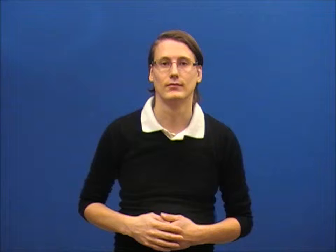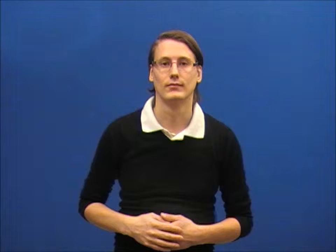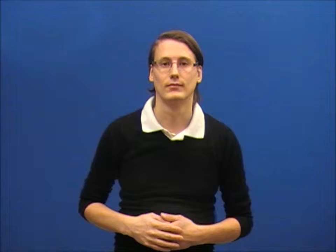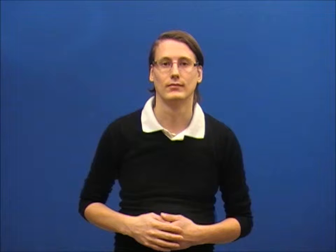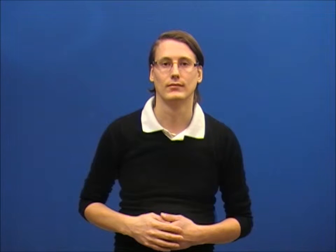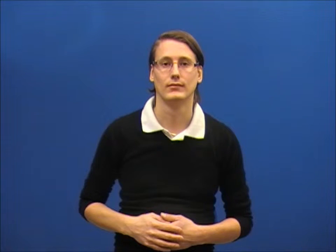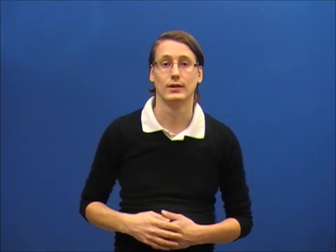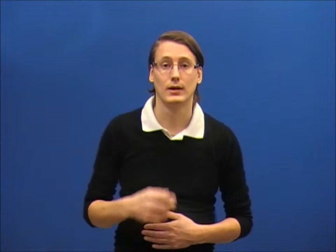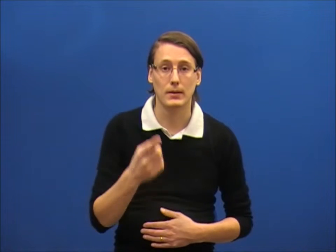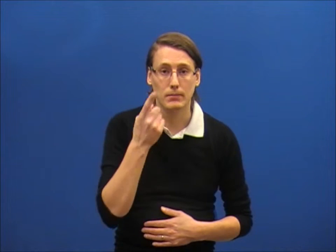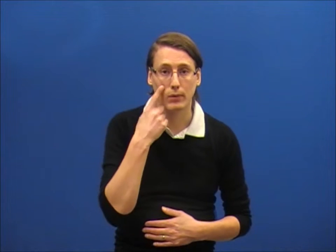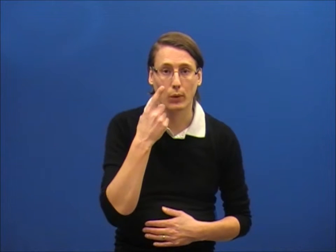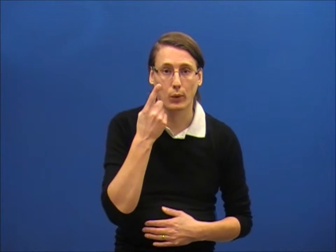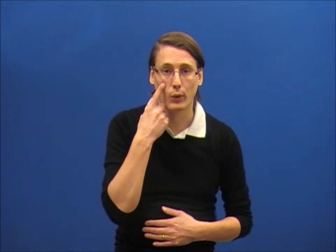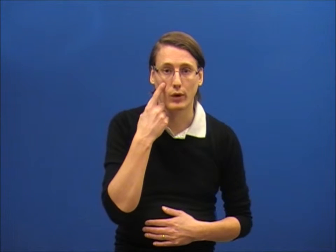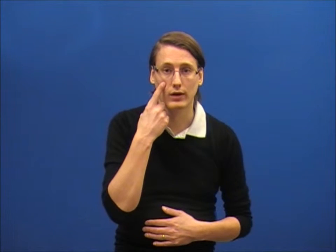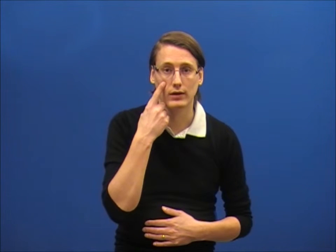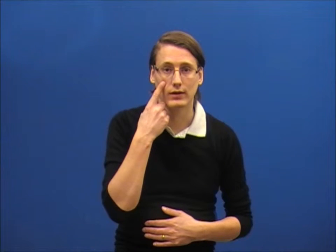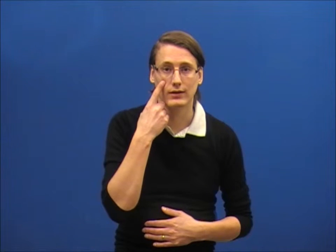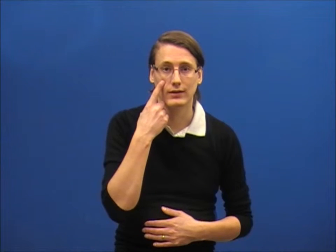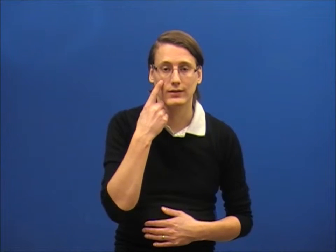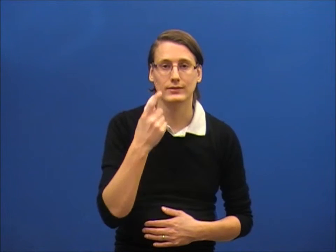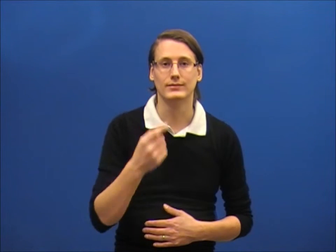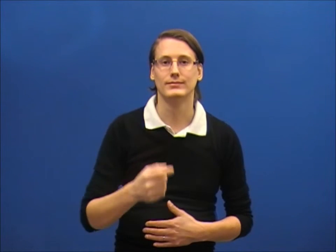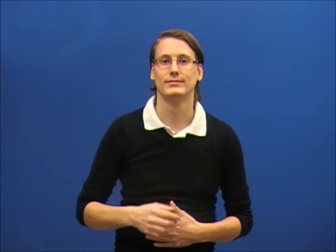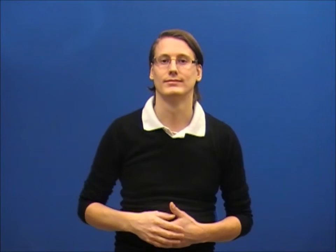BLÅ